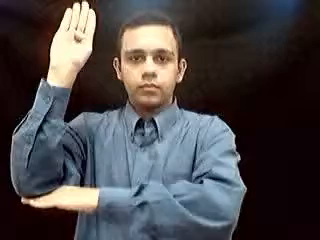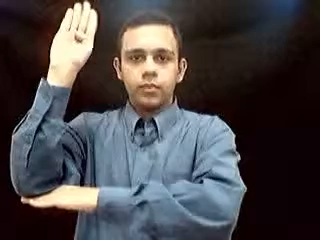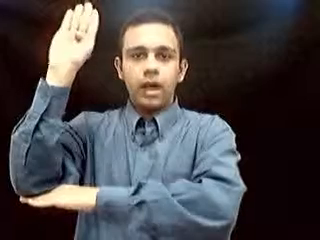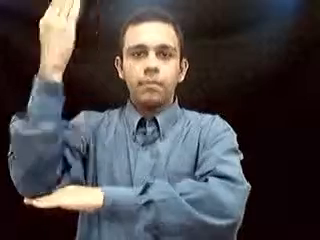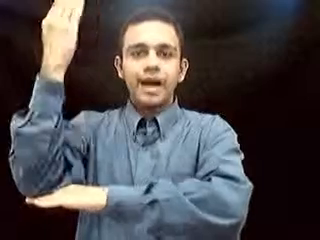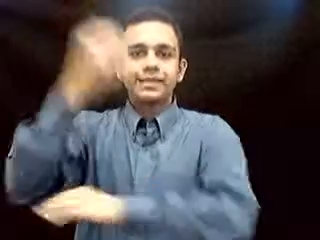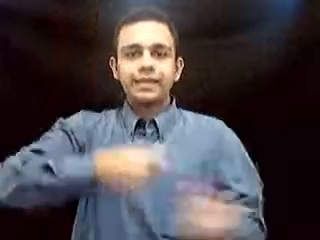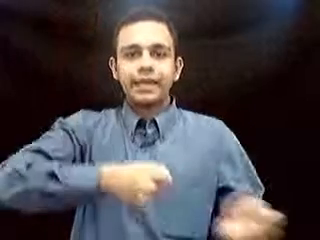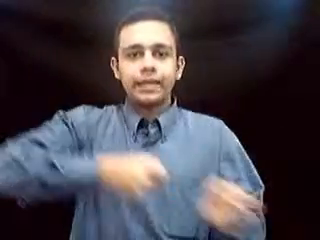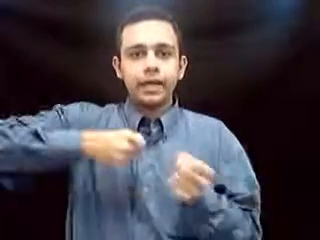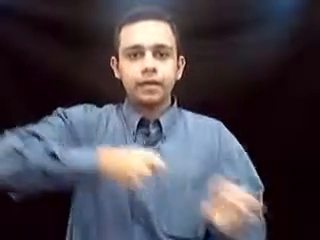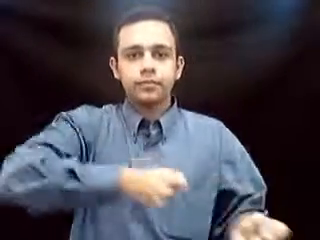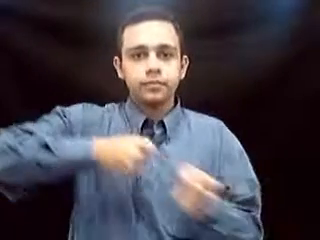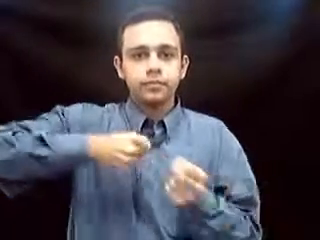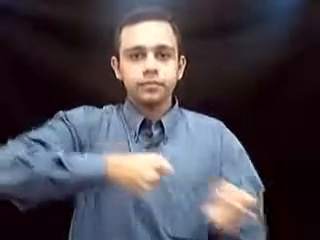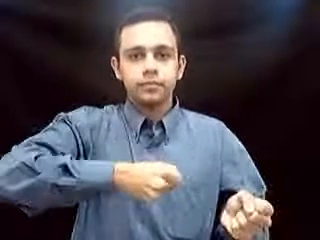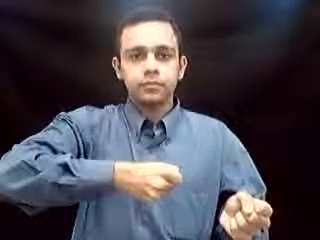marcenaria